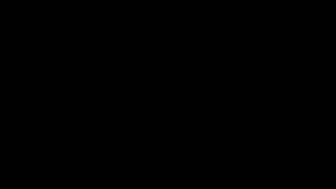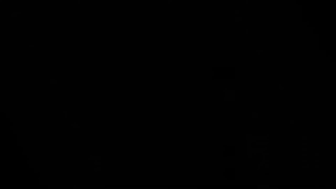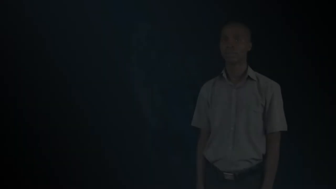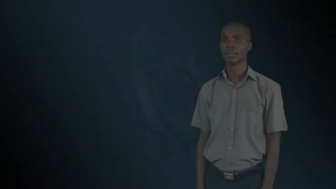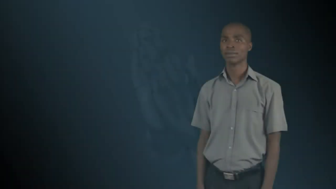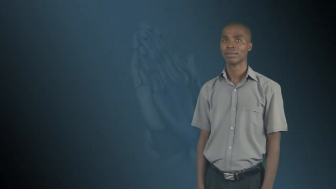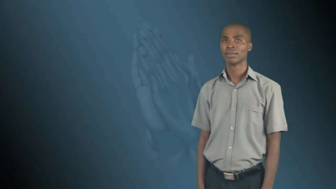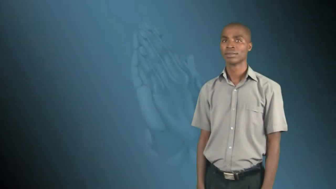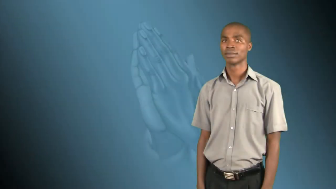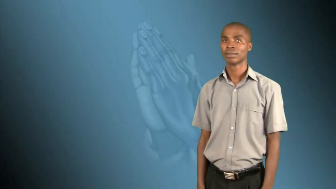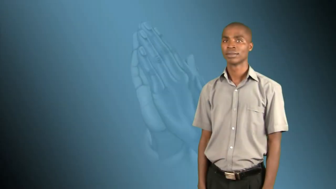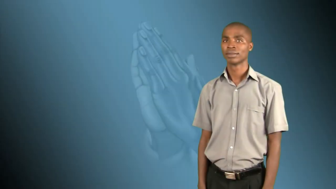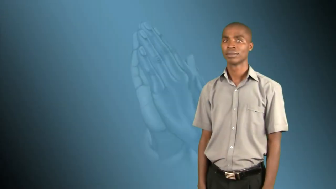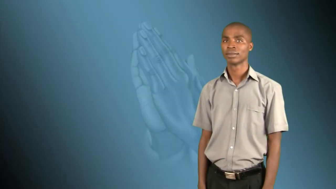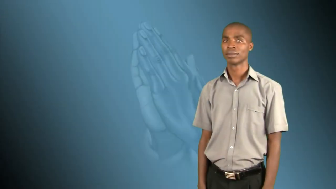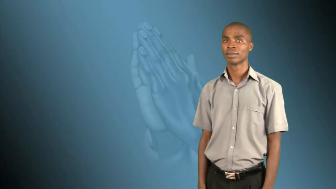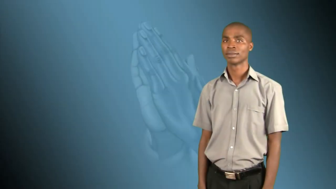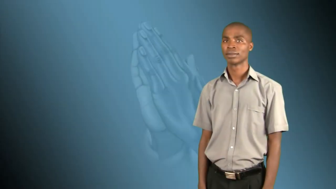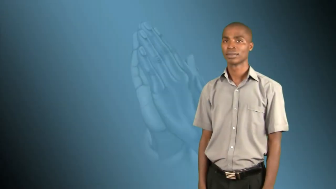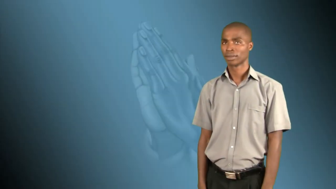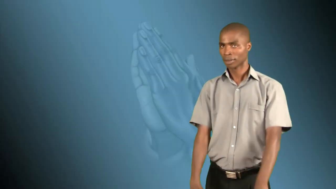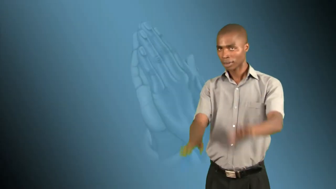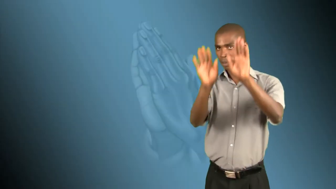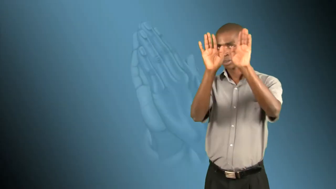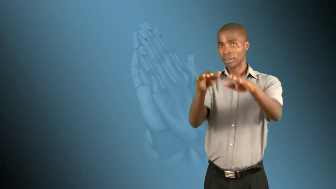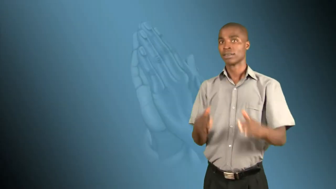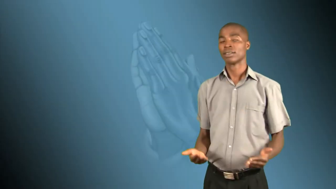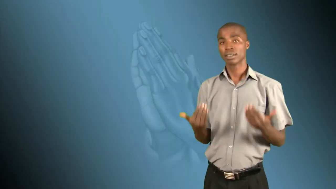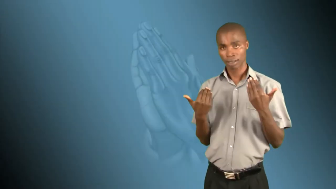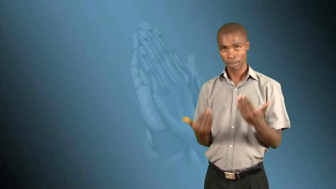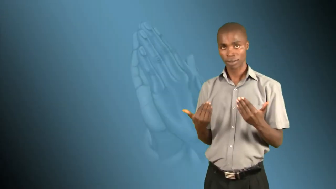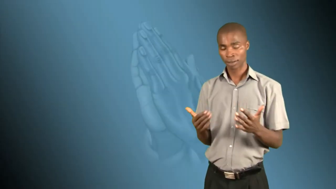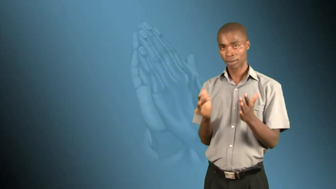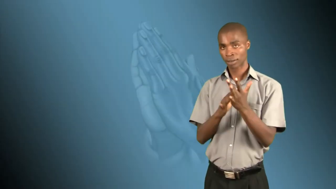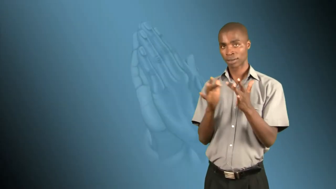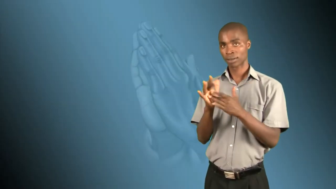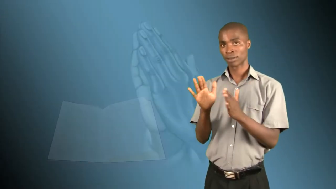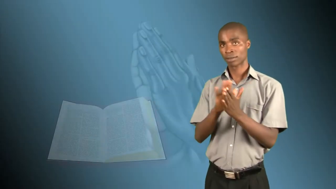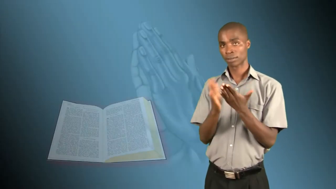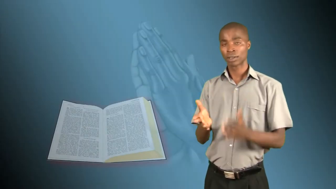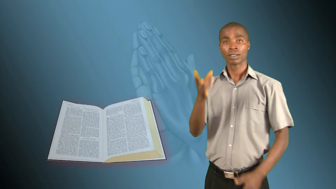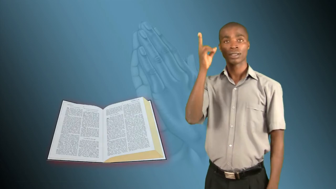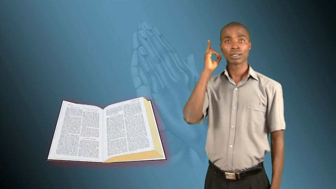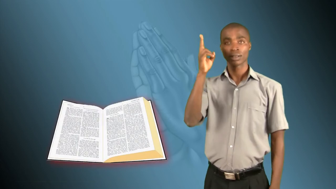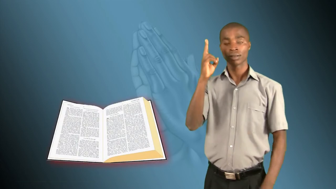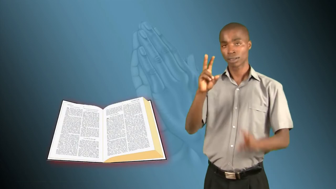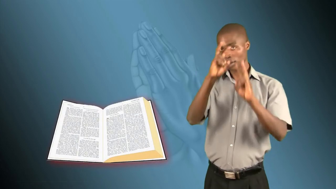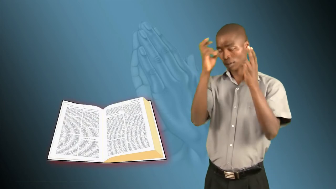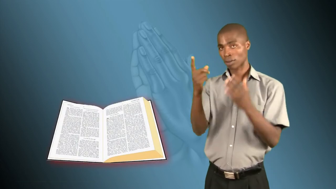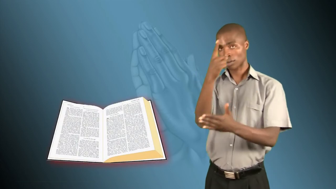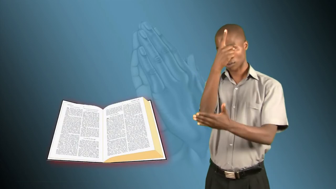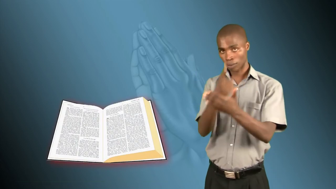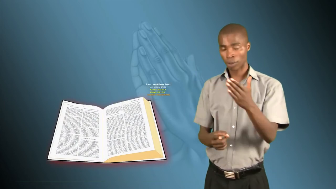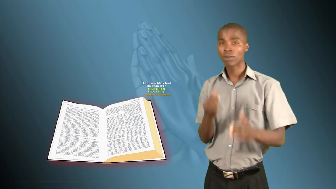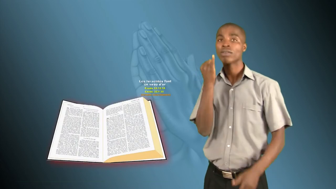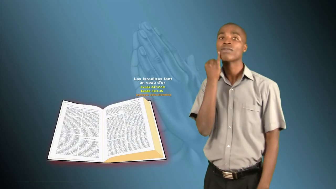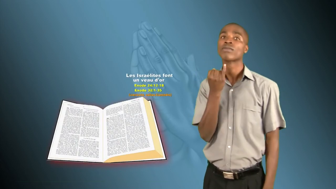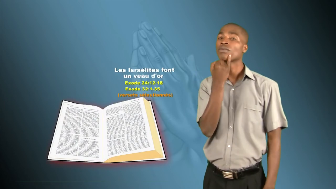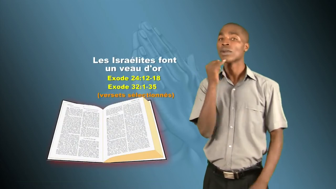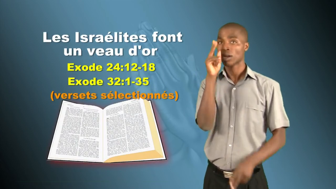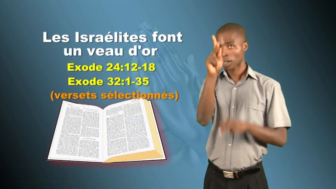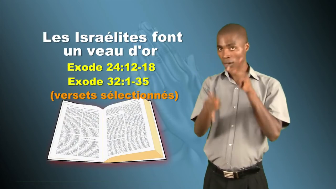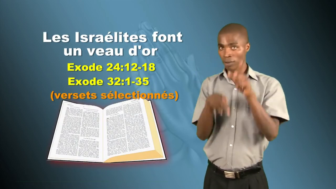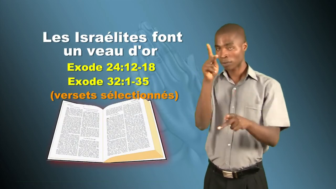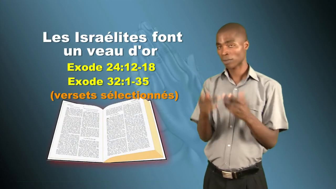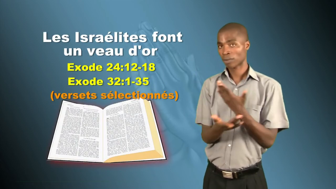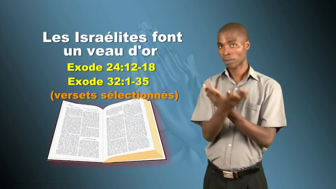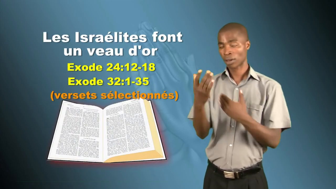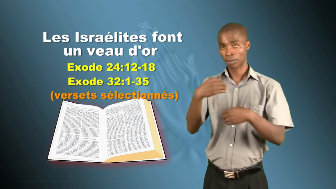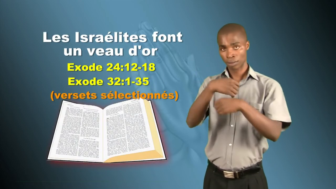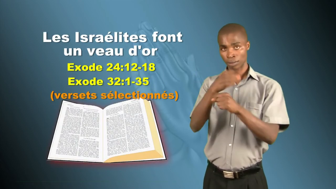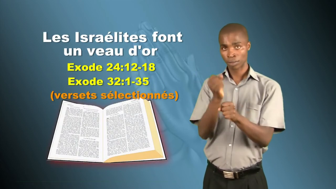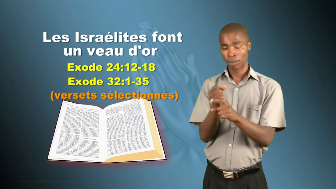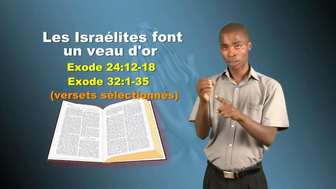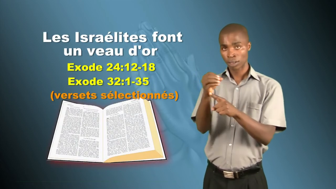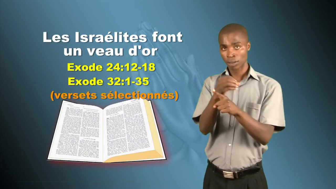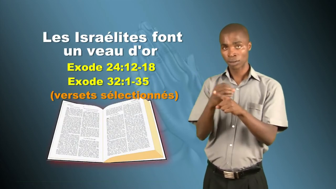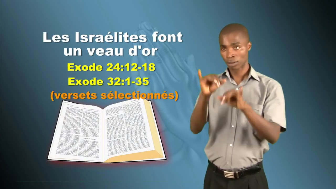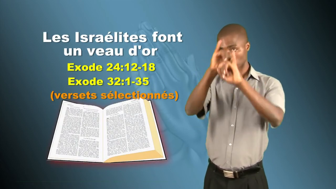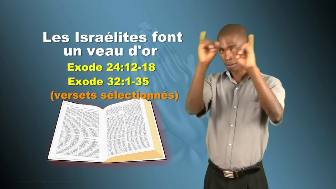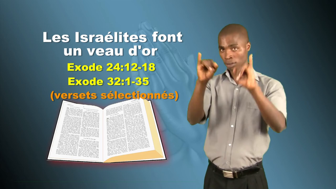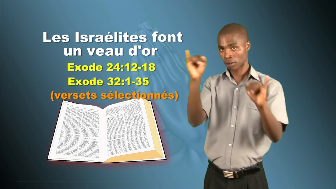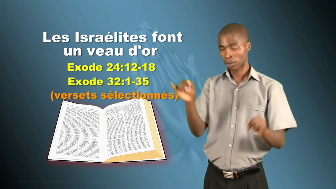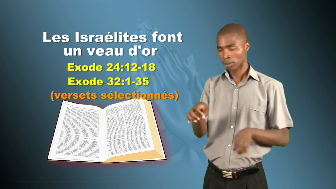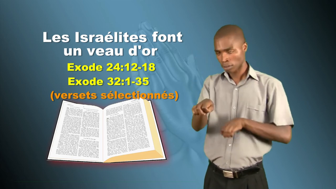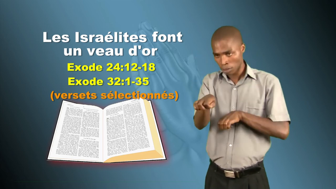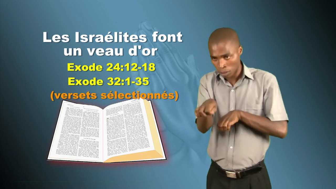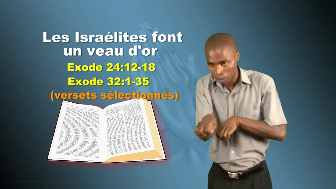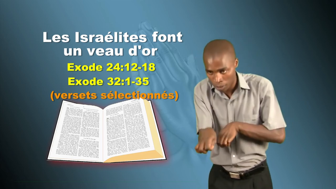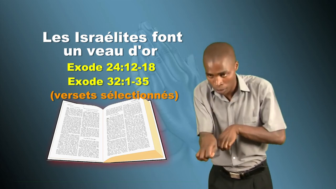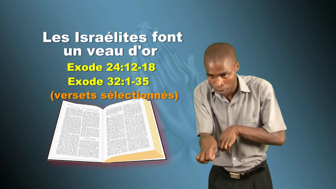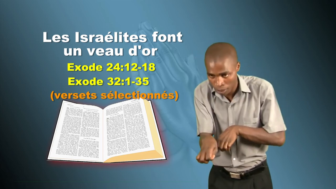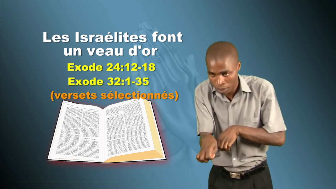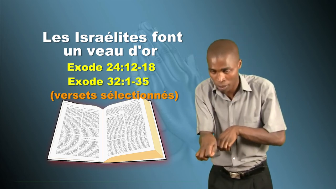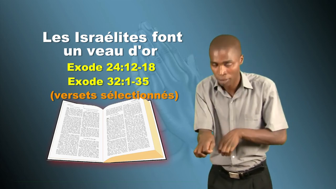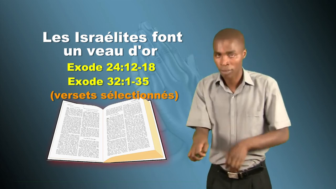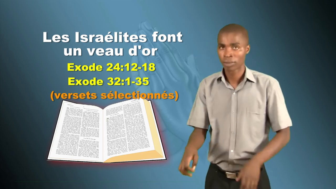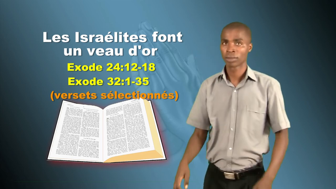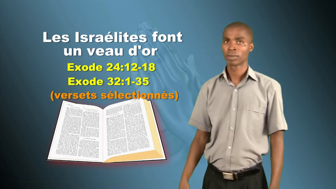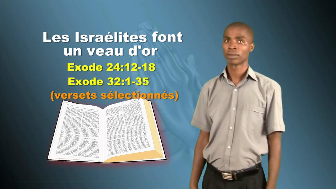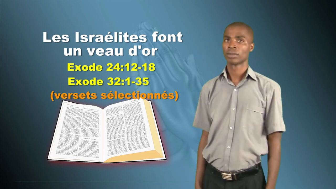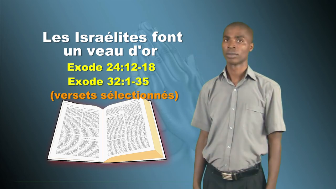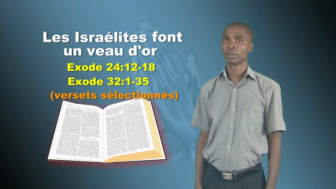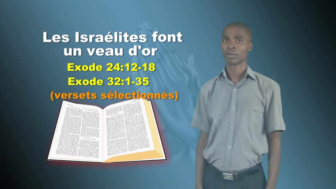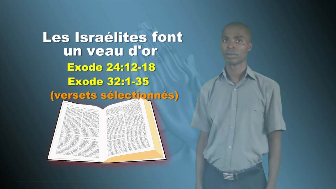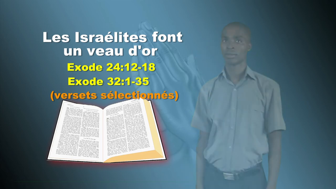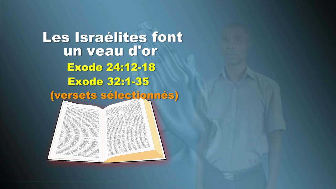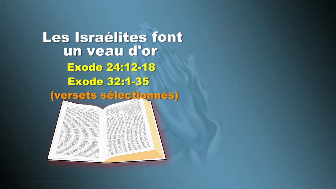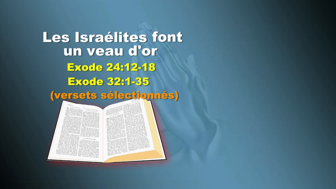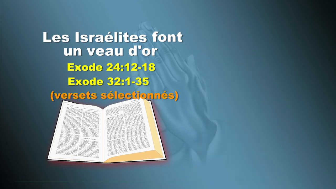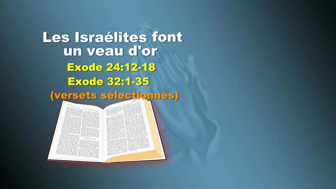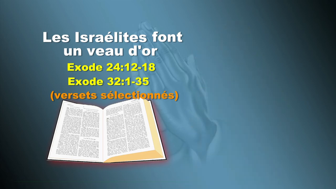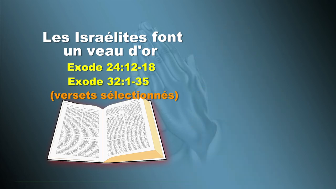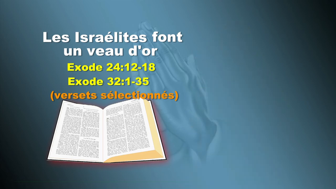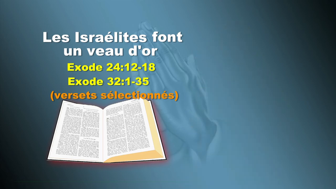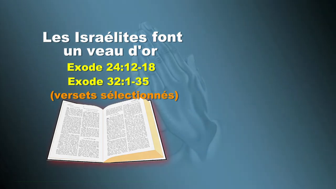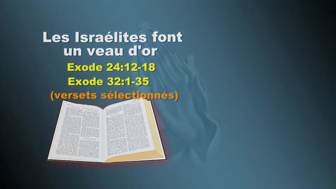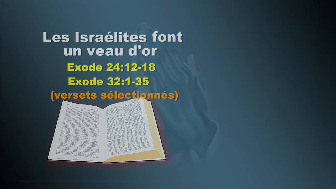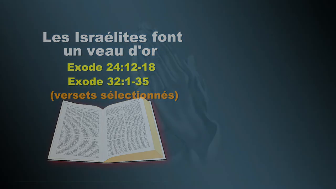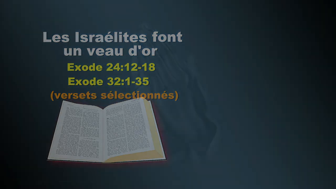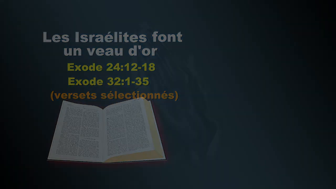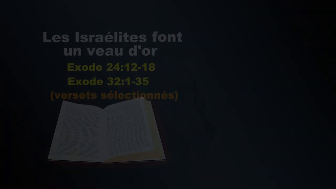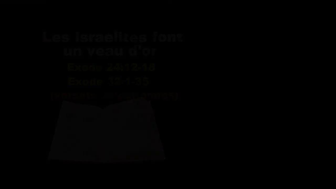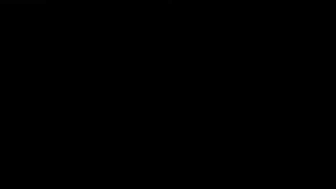Les Israélites font un veau d'or